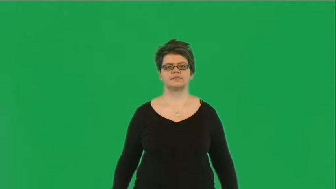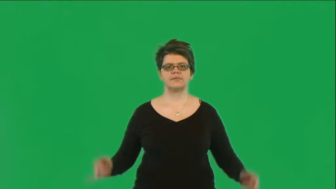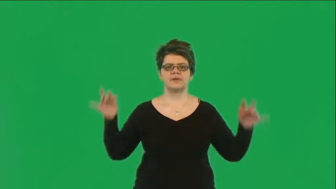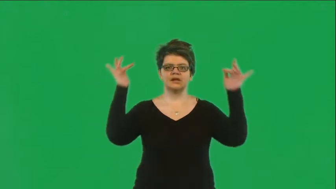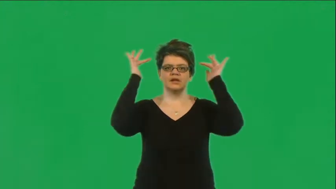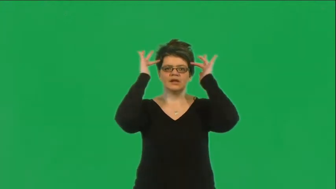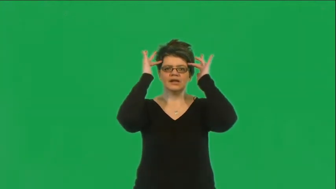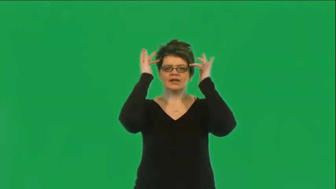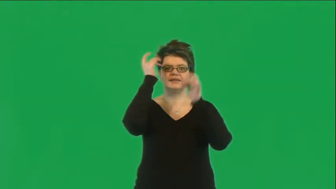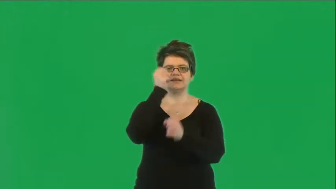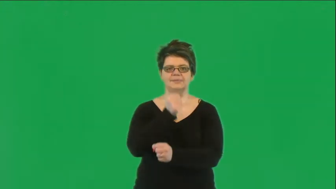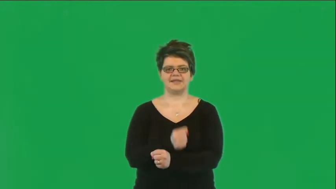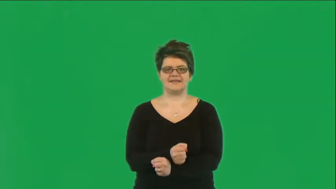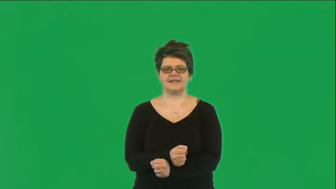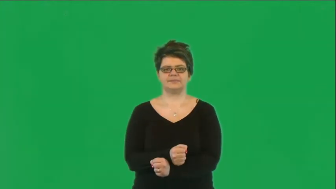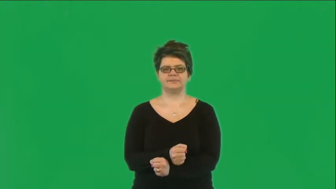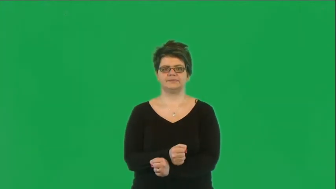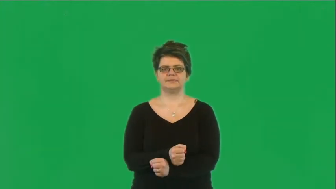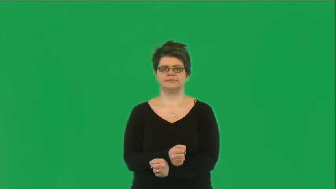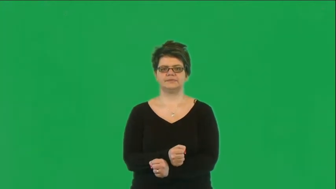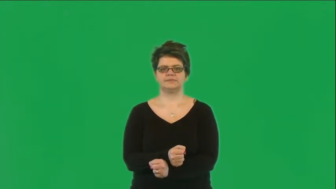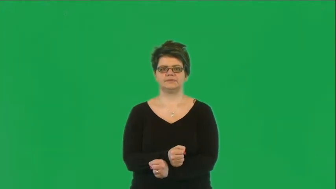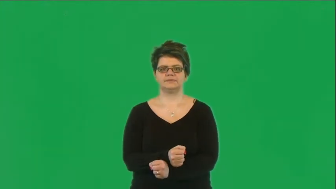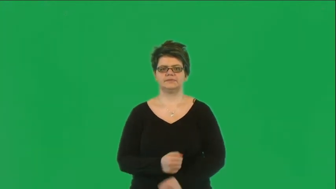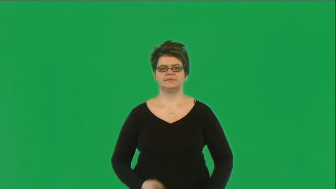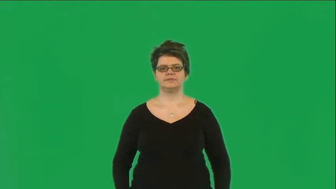depresja